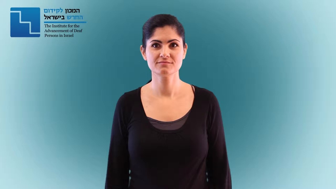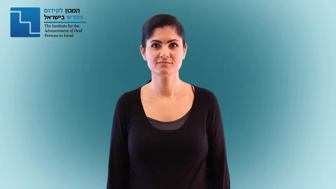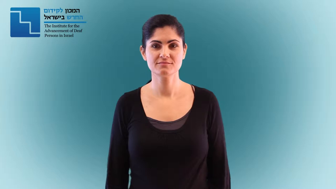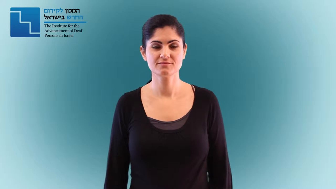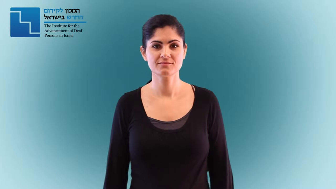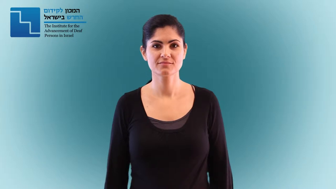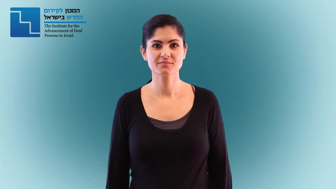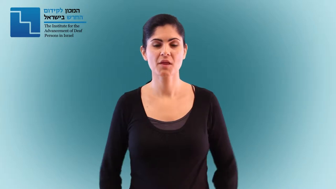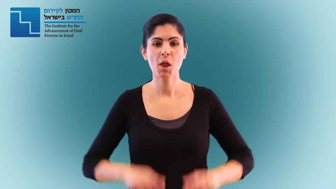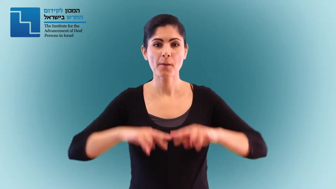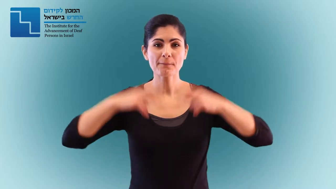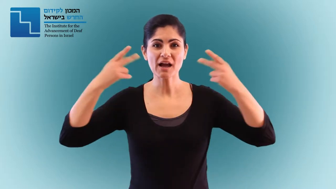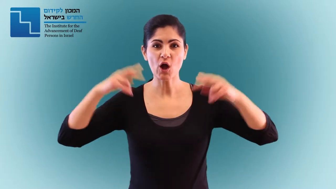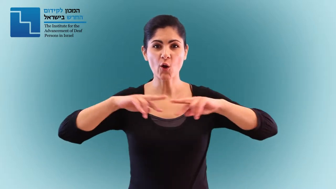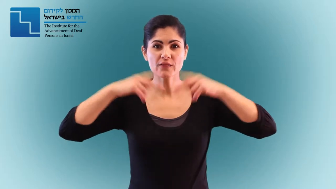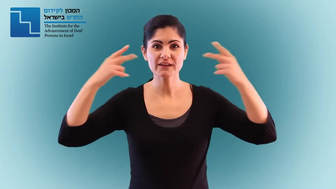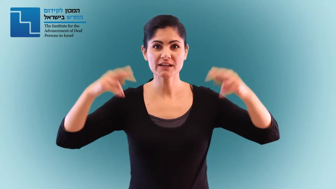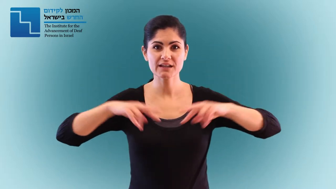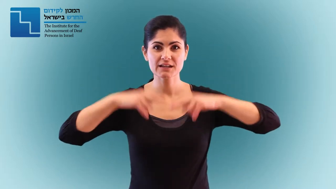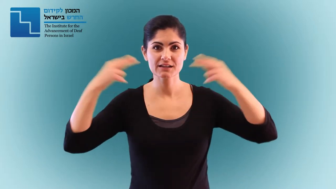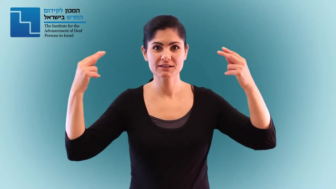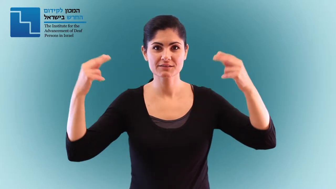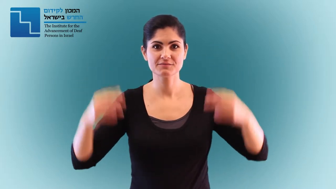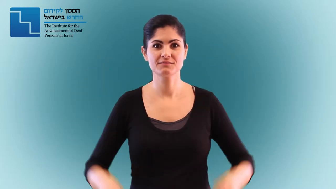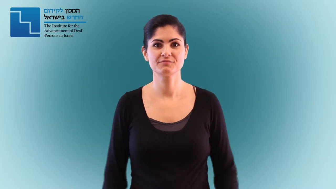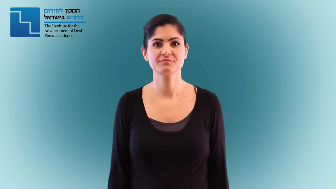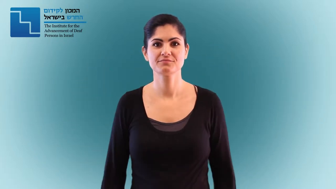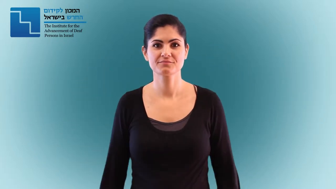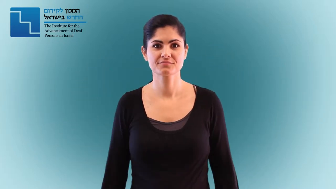מקרוני